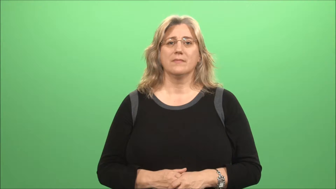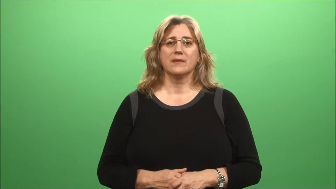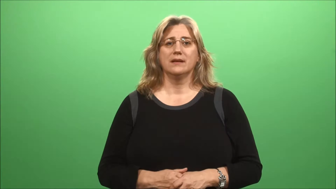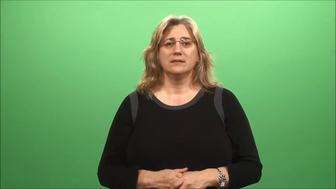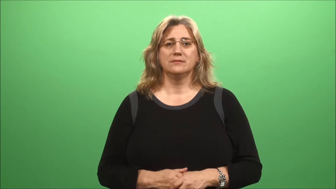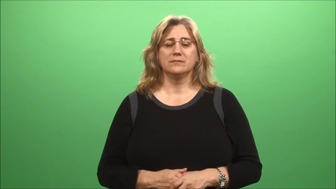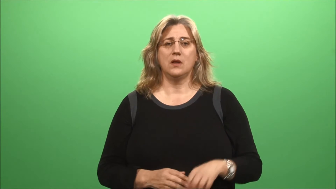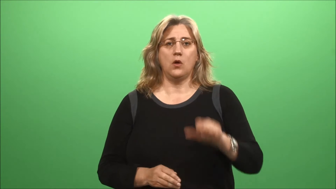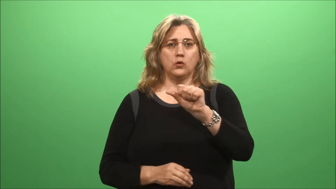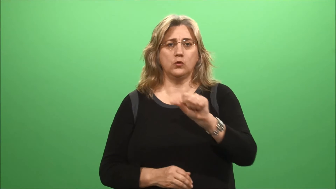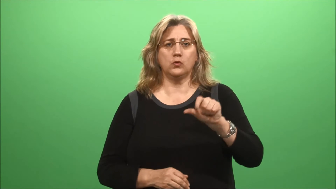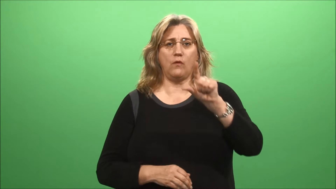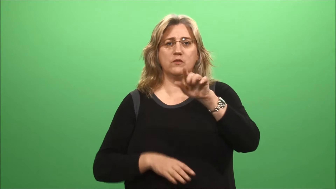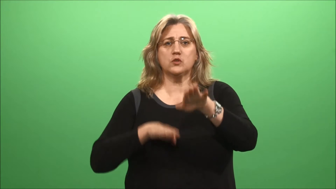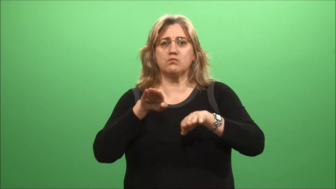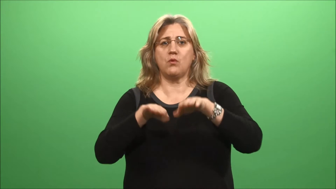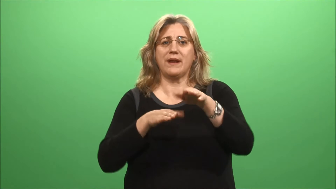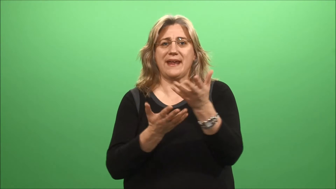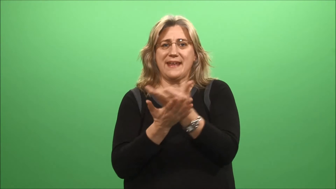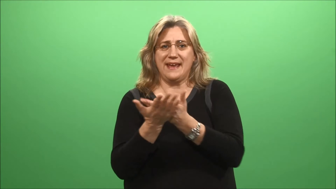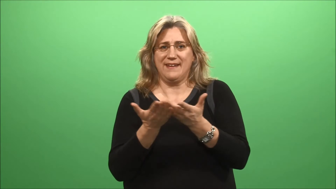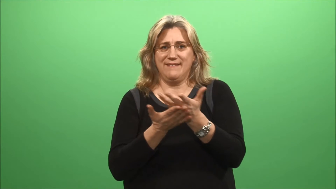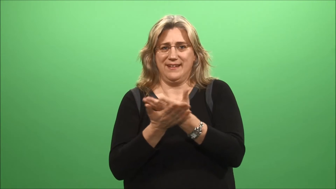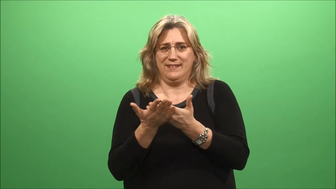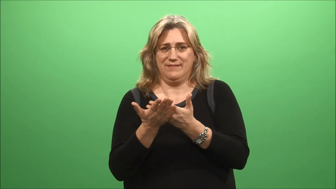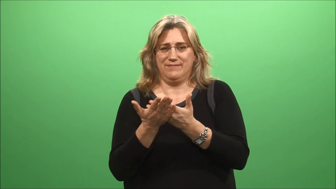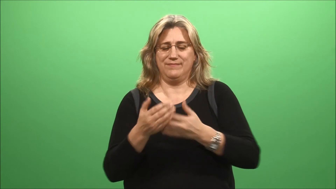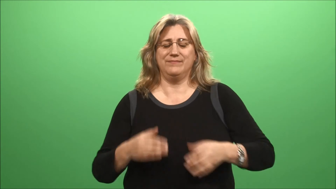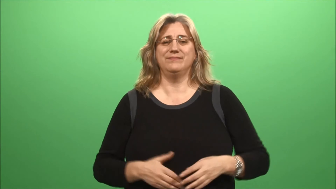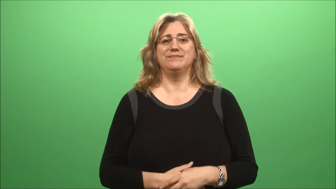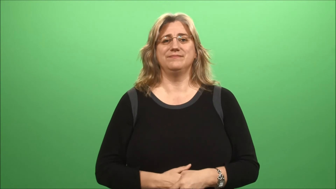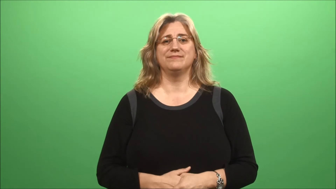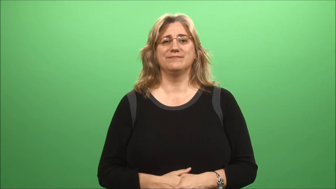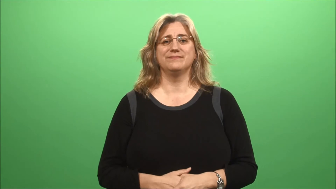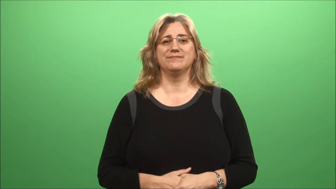Tólf spora kerfið